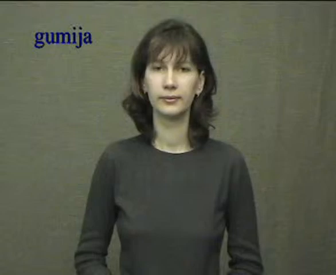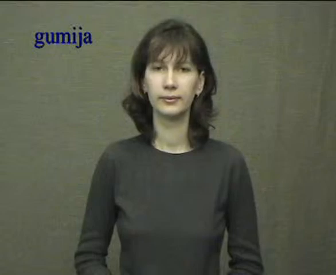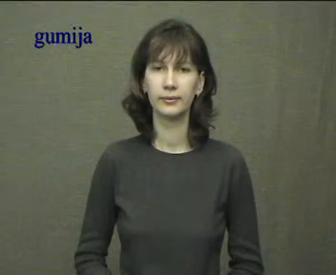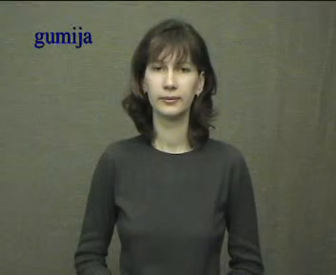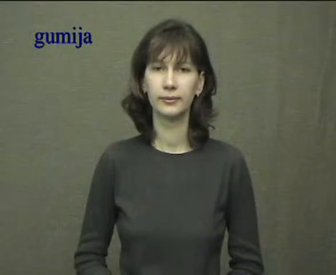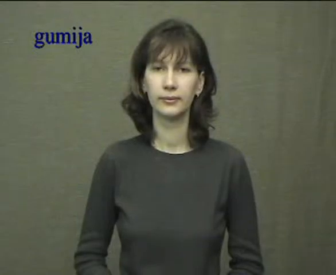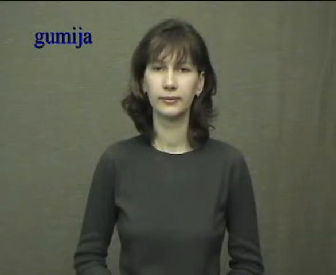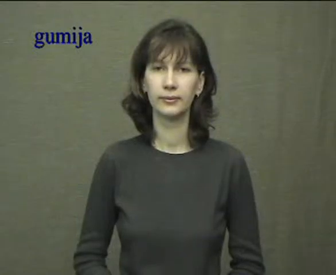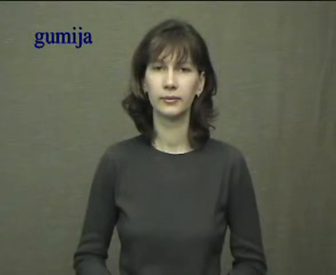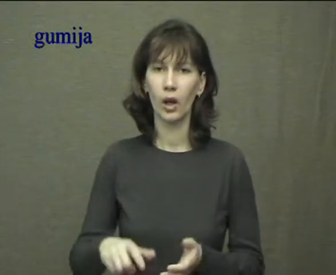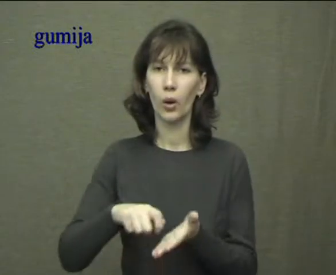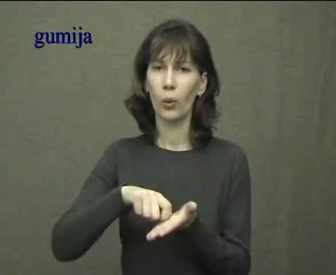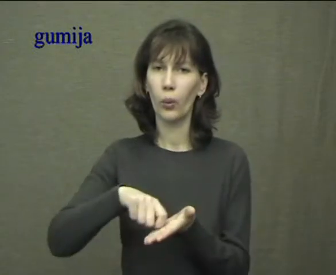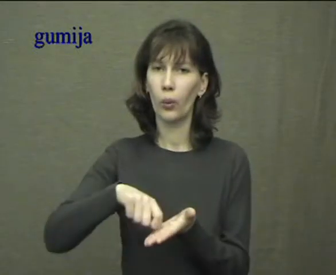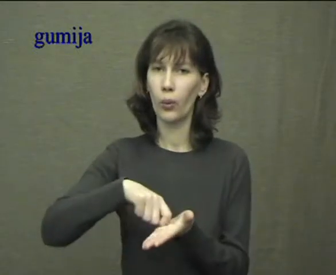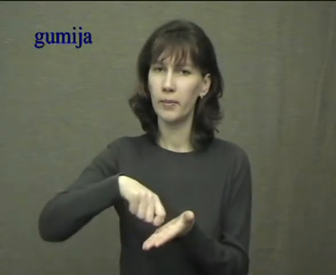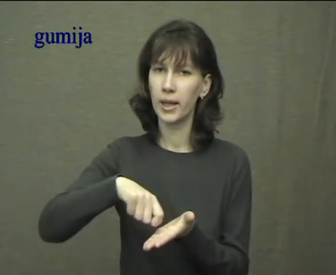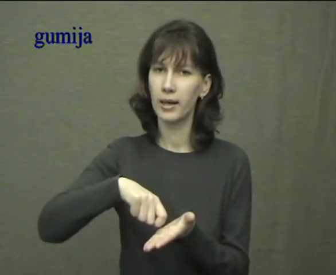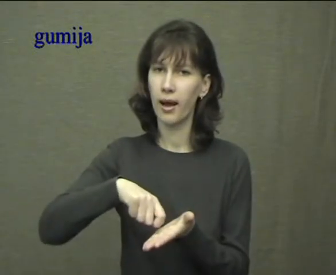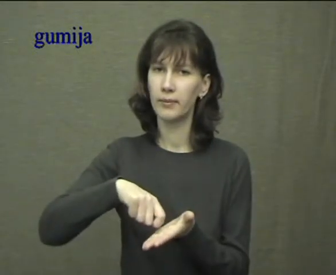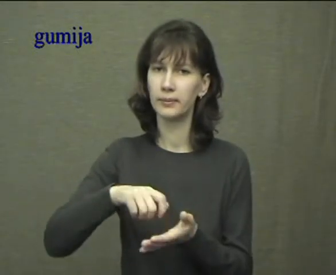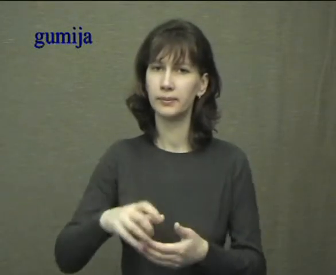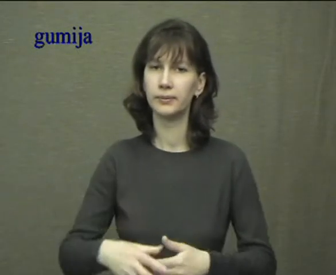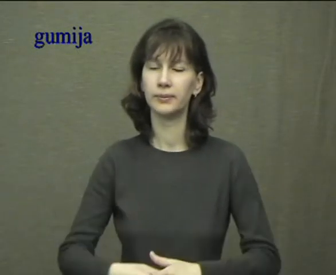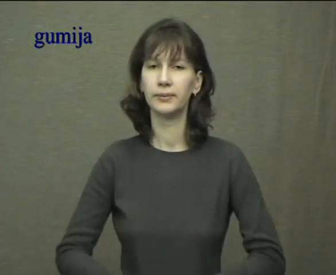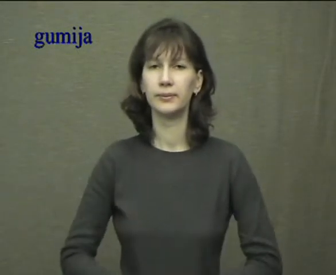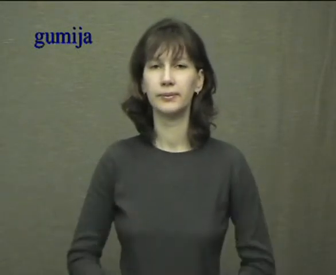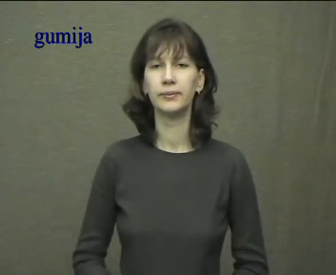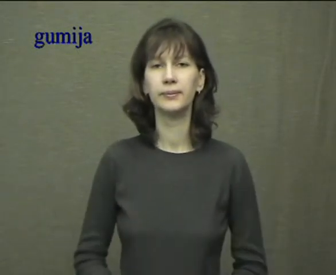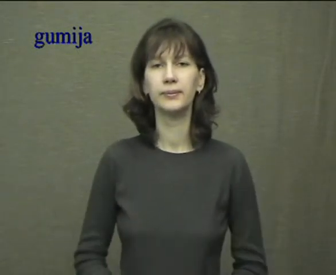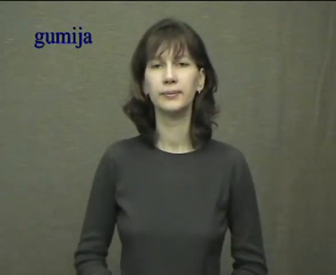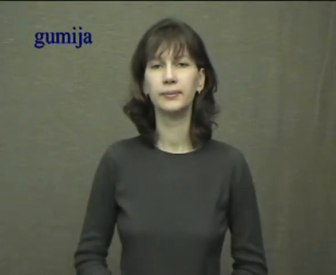gumija